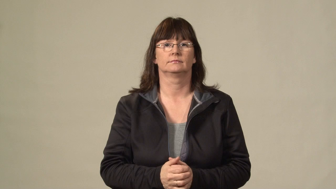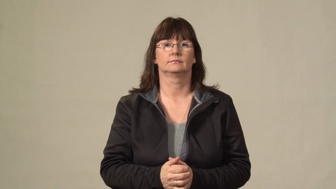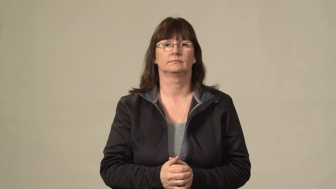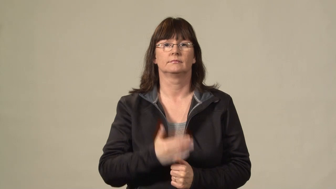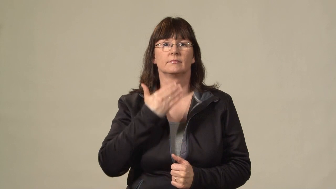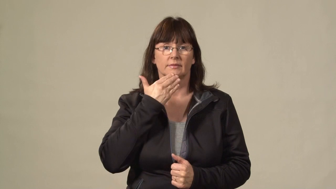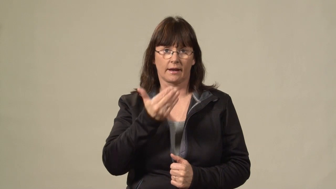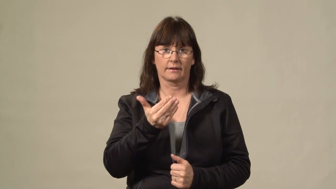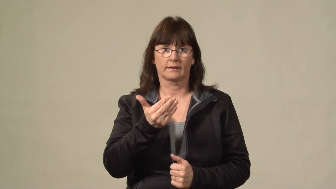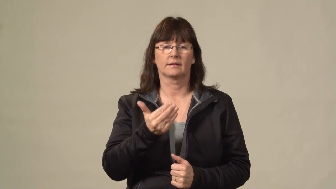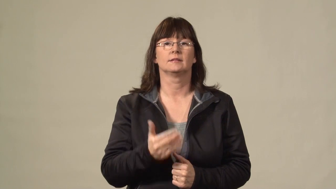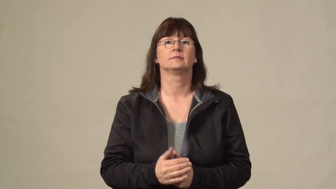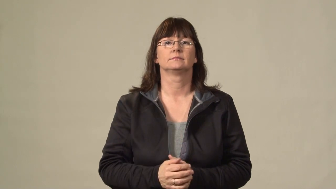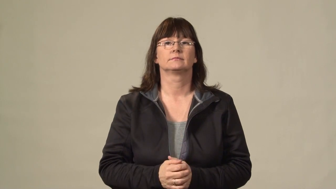Takk